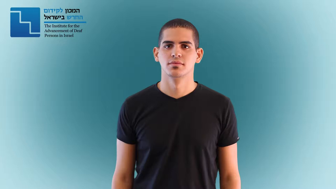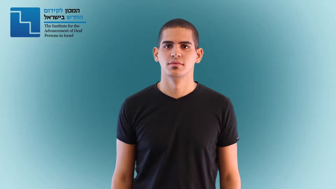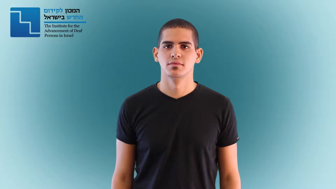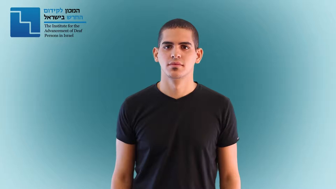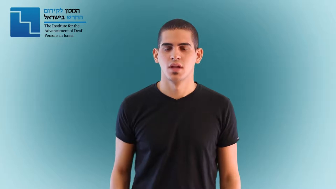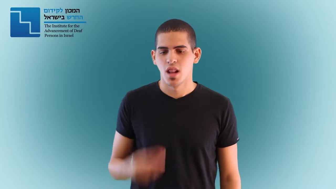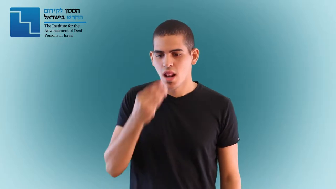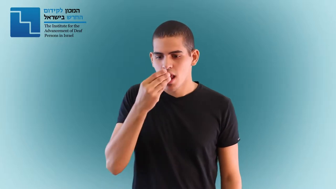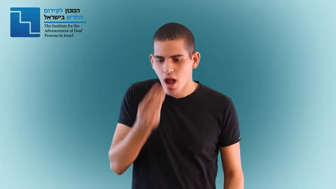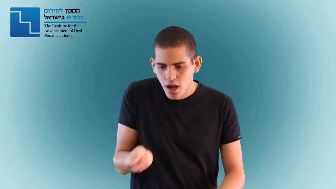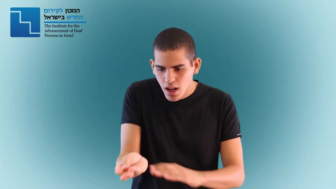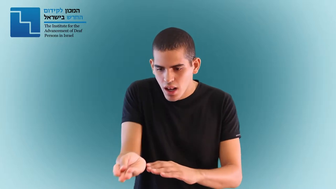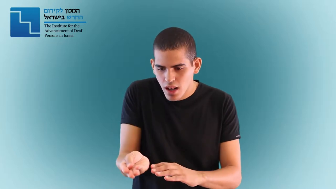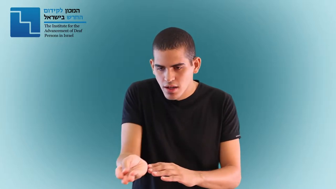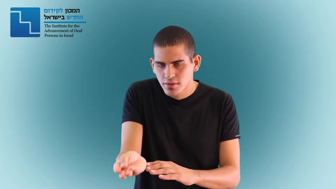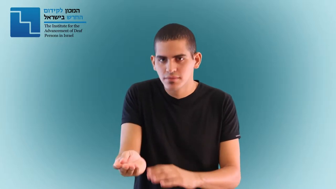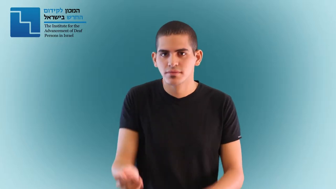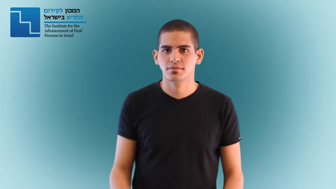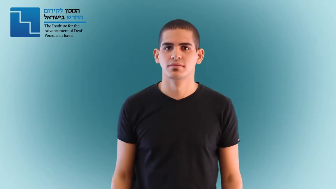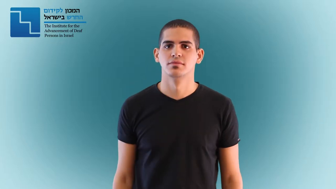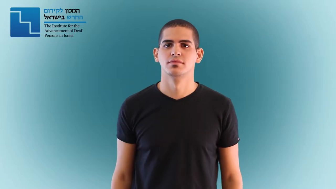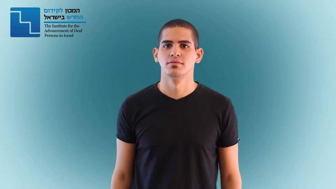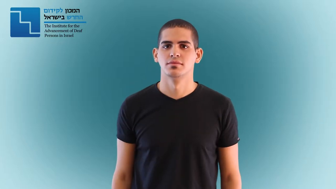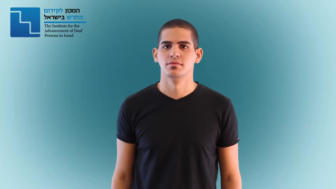להאכיל